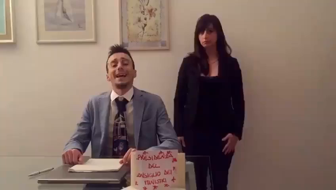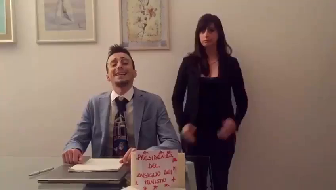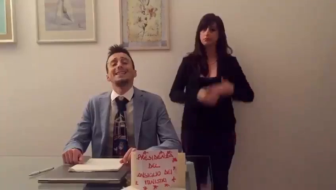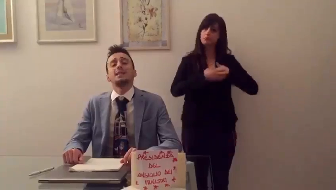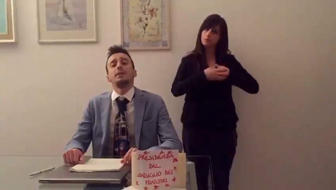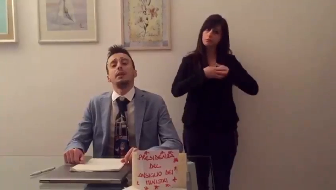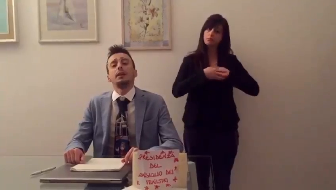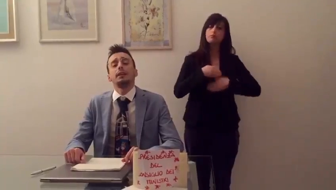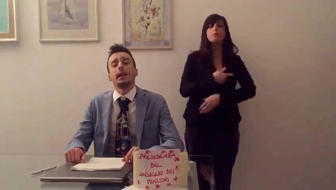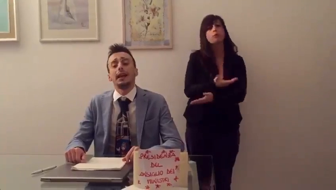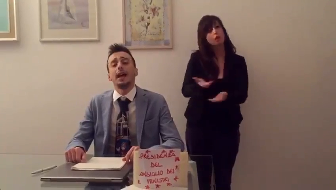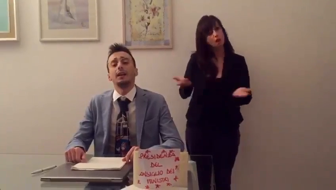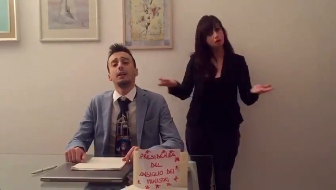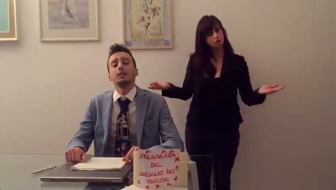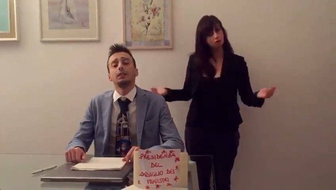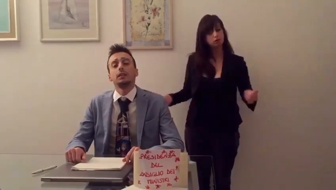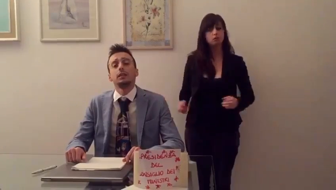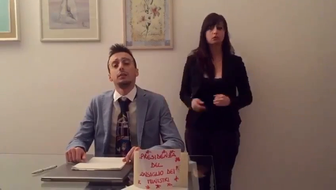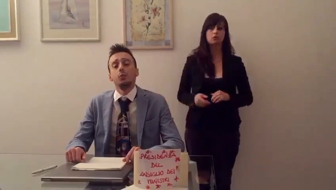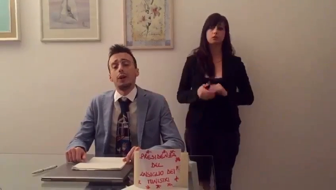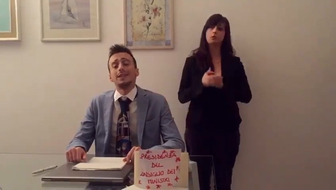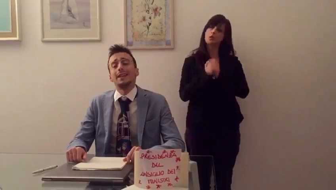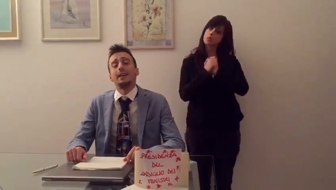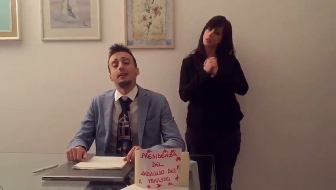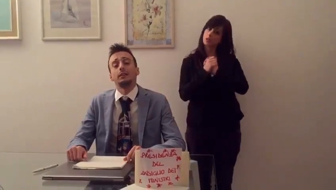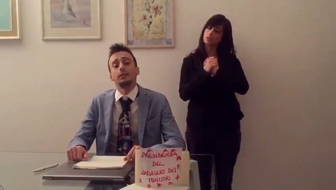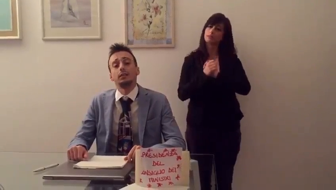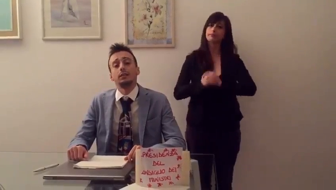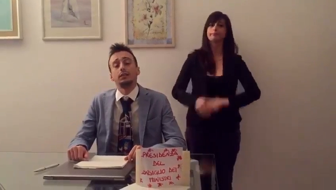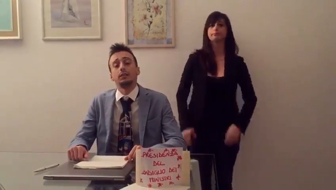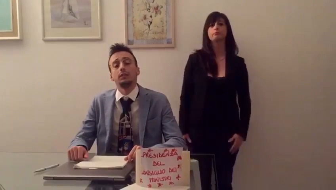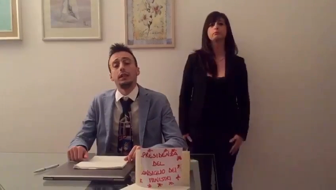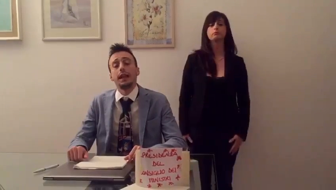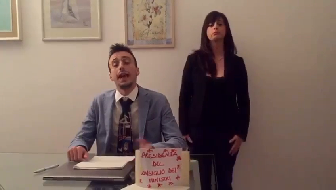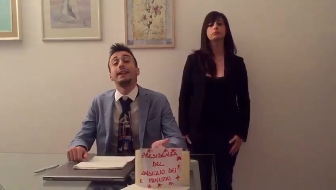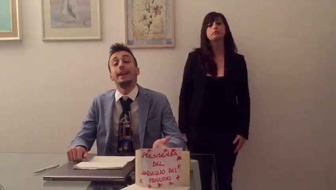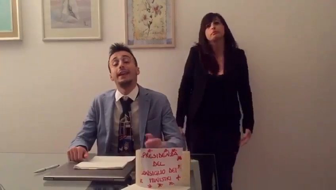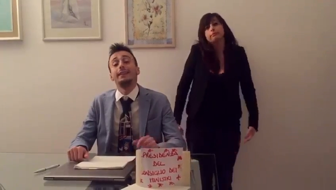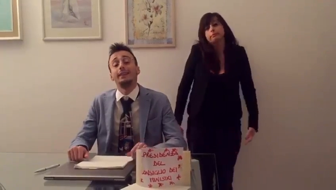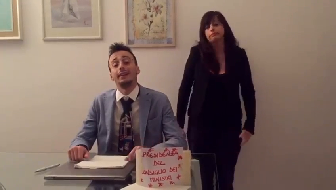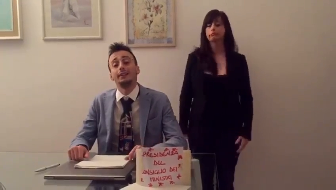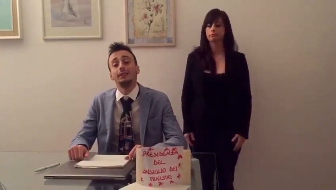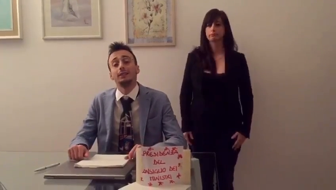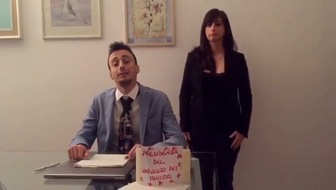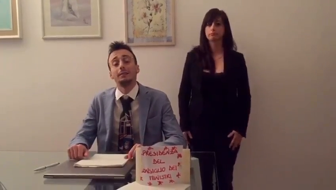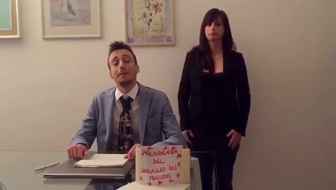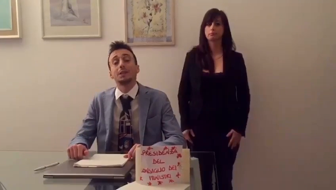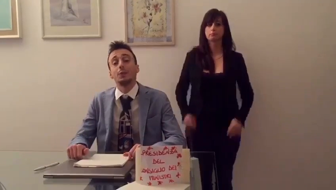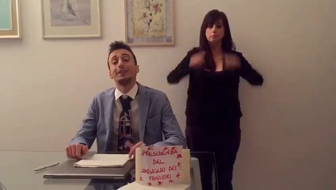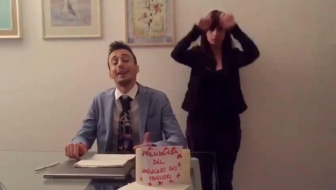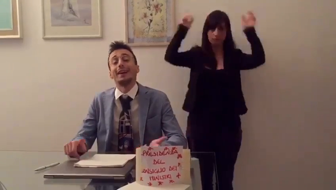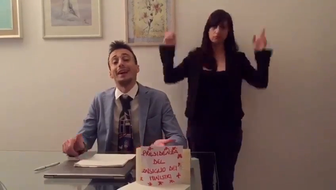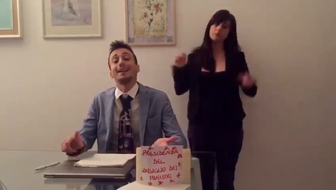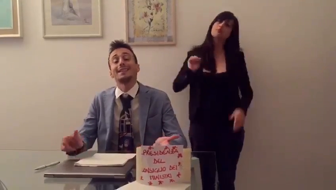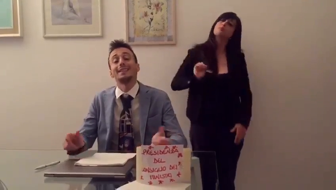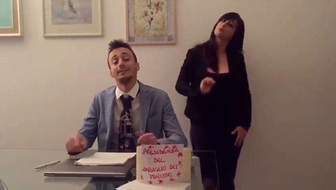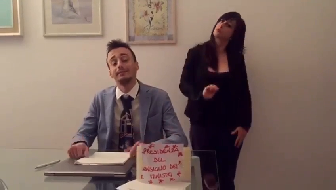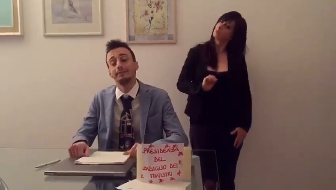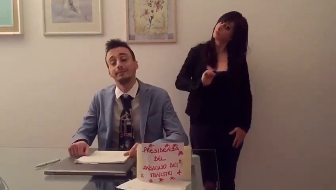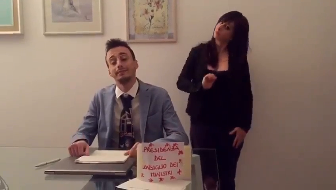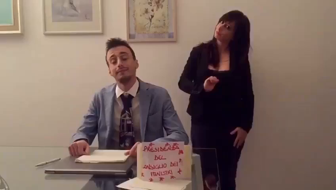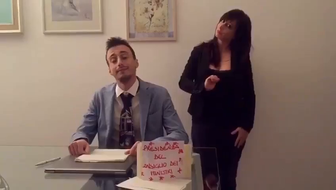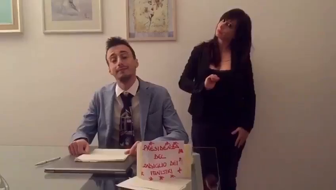PALAZZO CHIGI